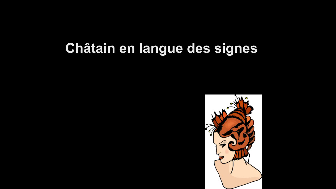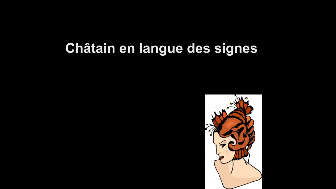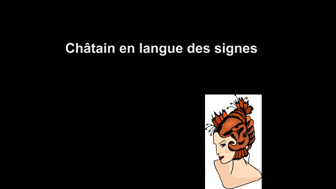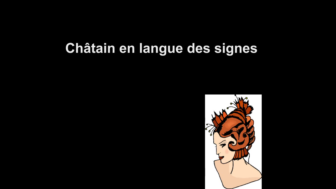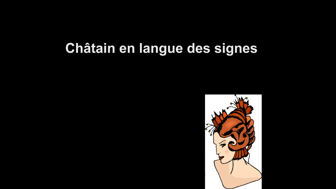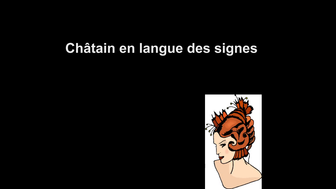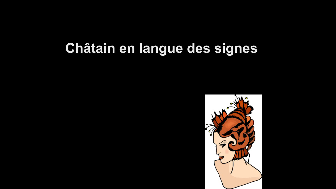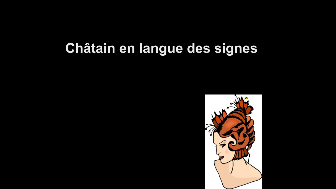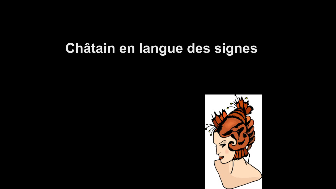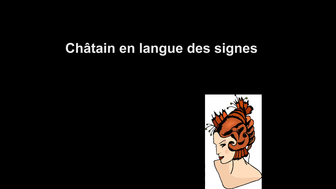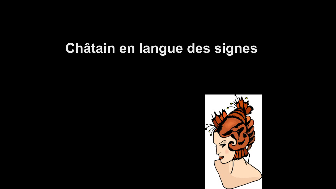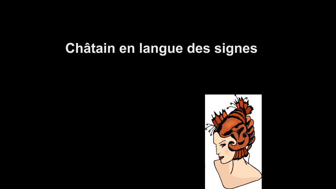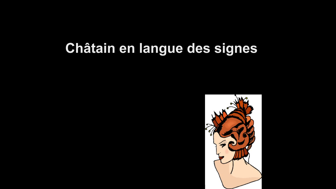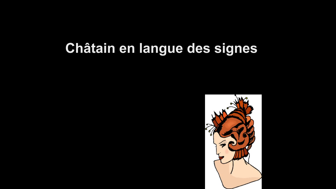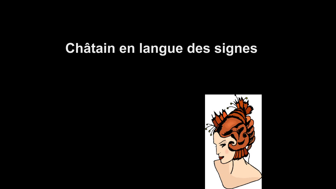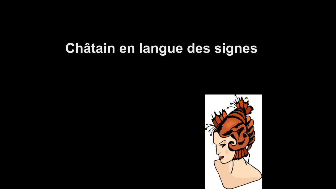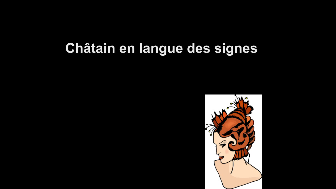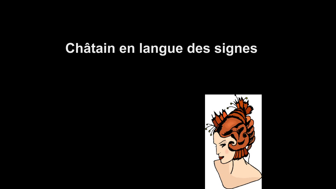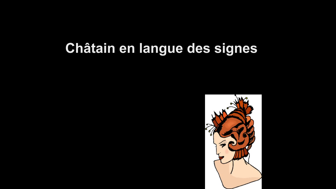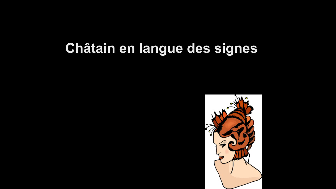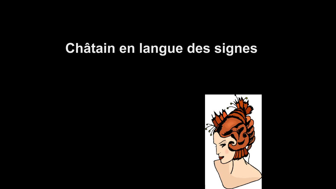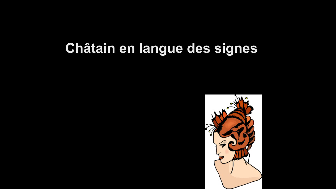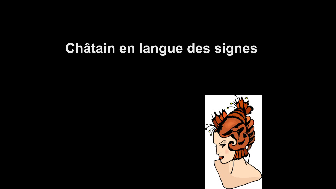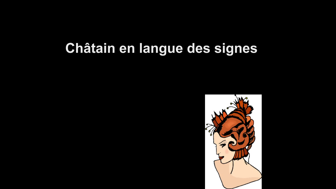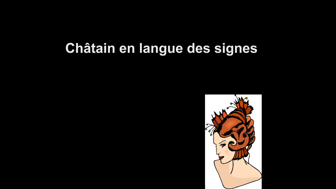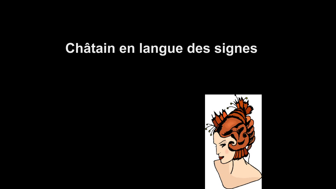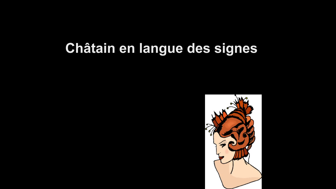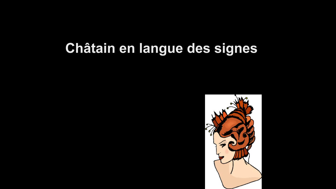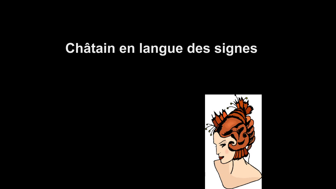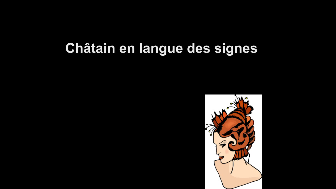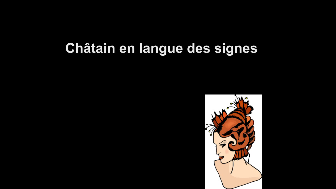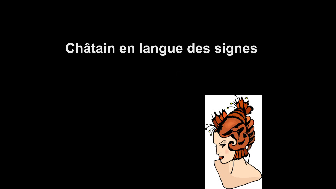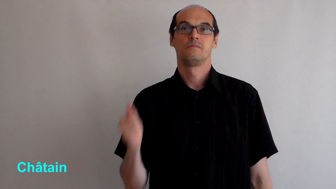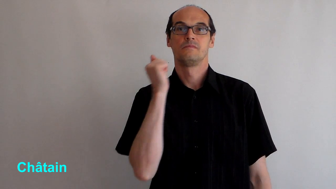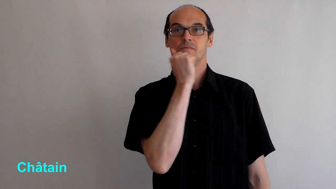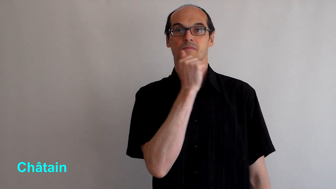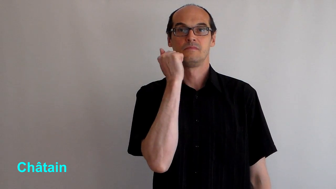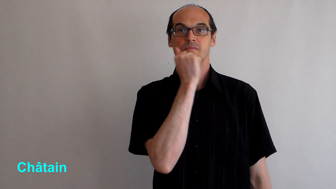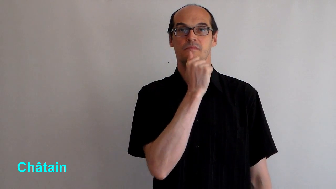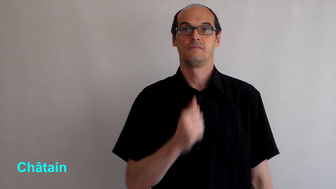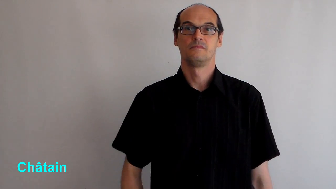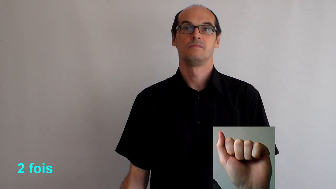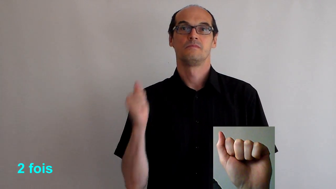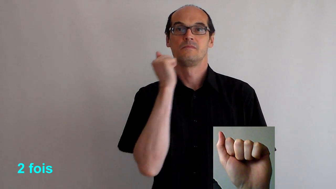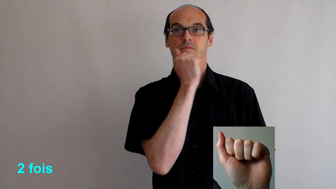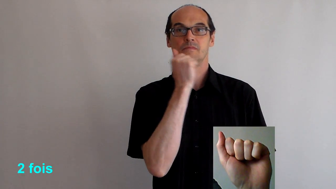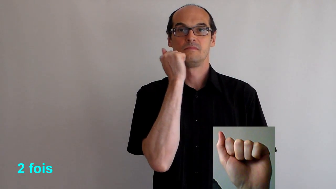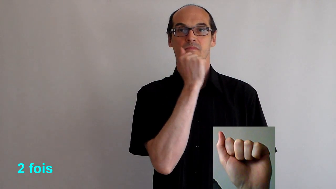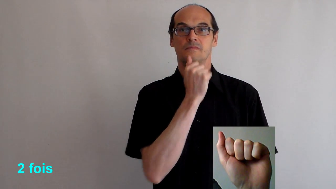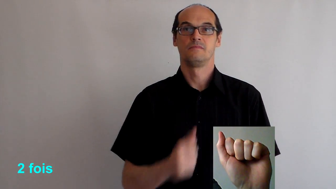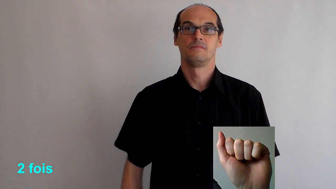Châtain